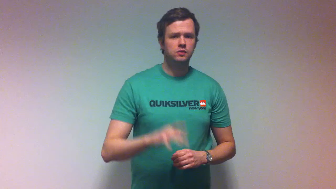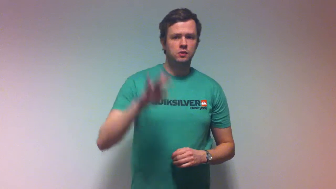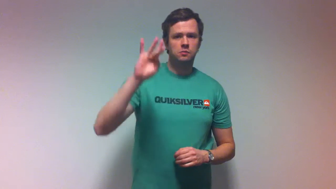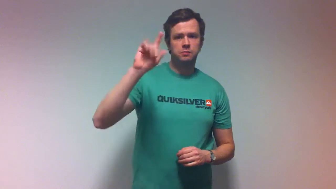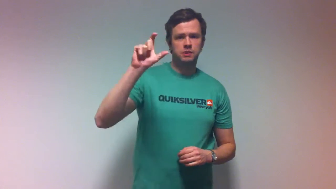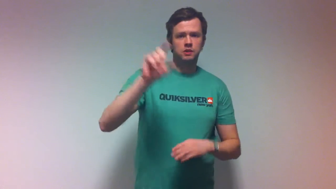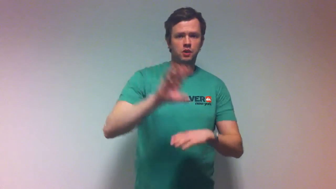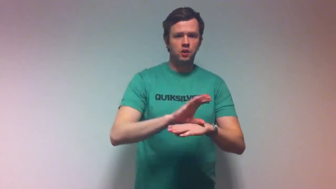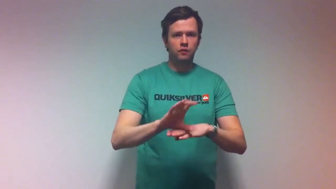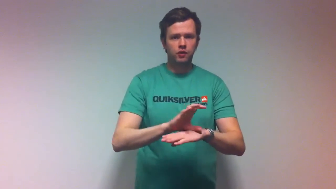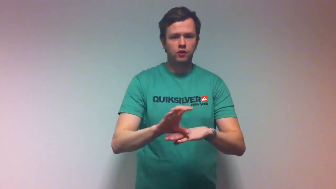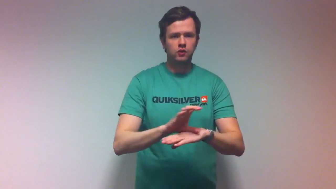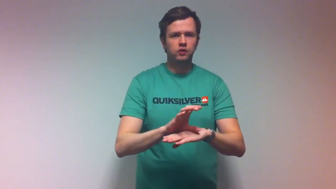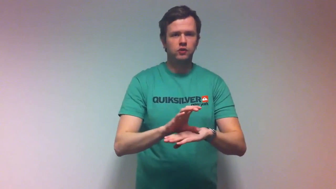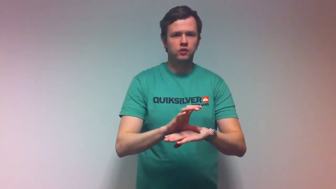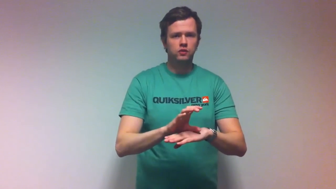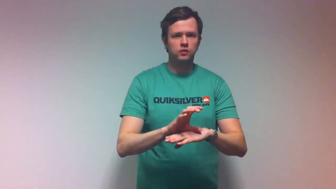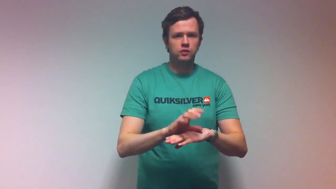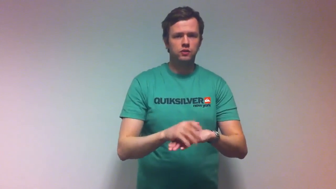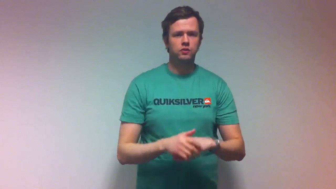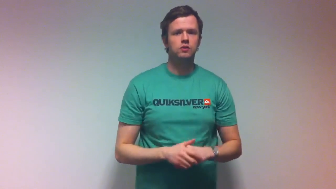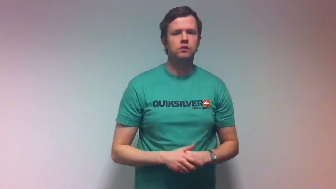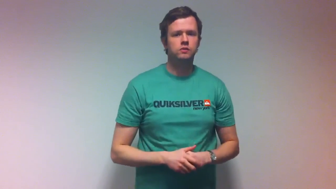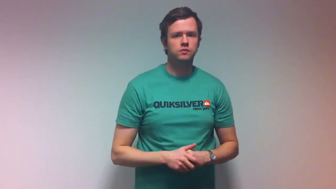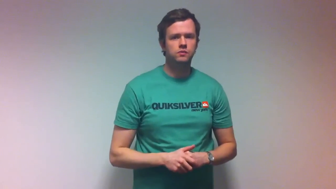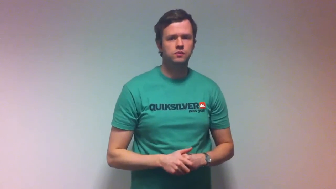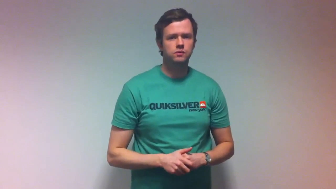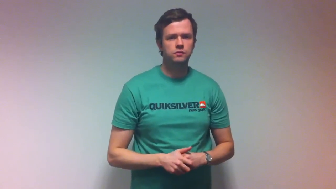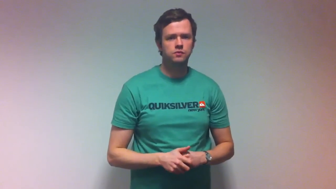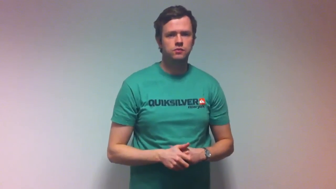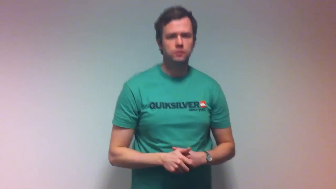Pc tolva